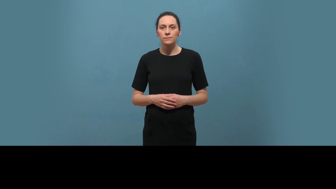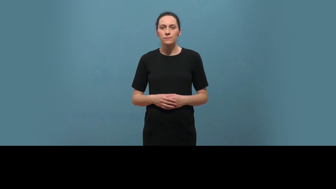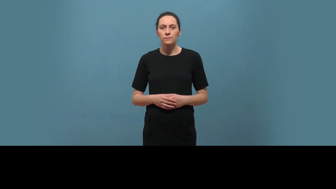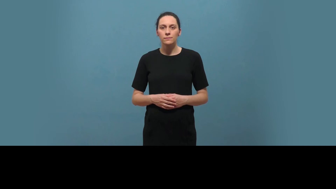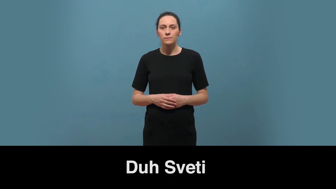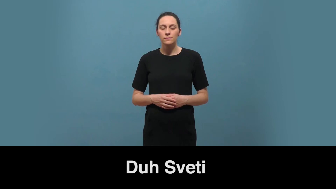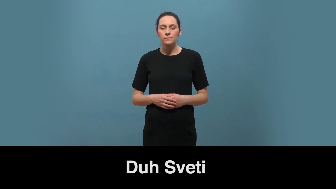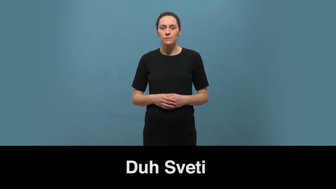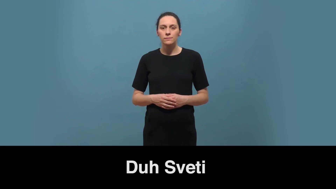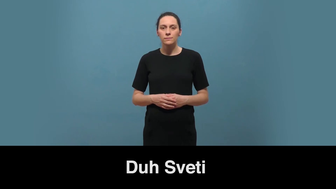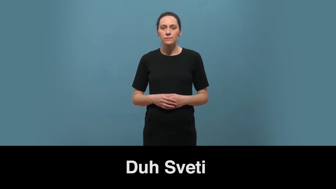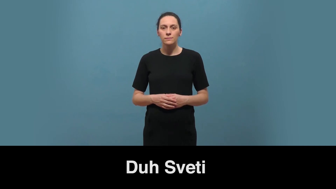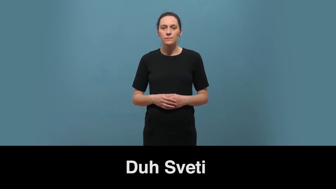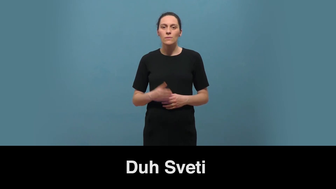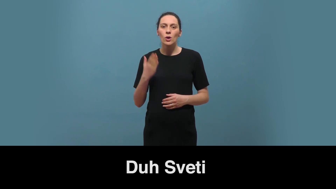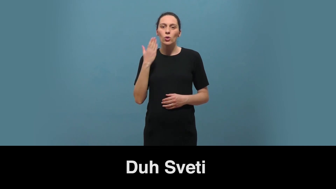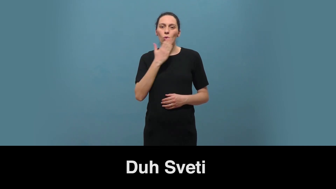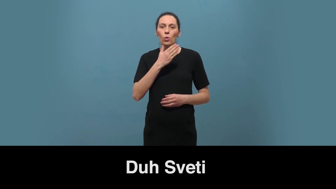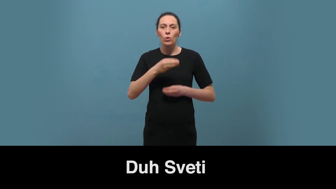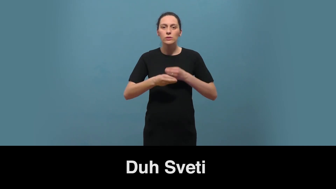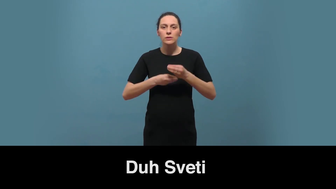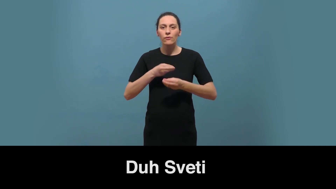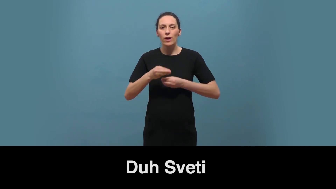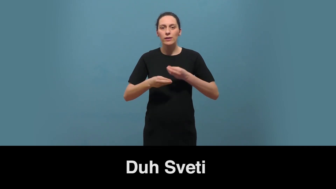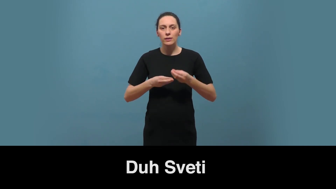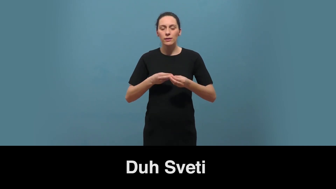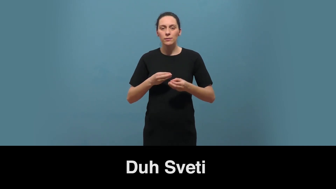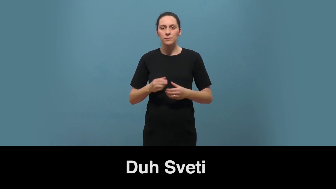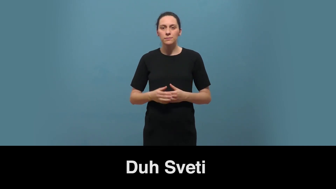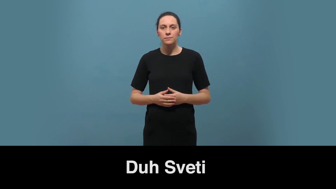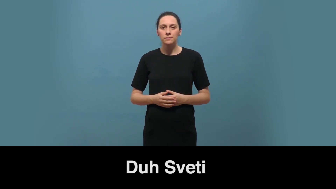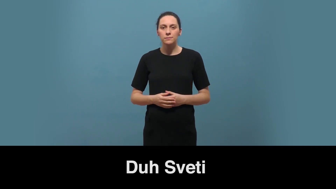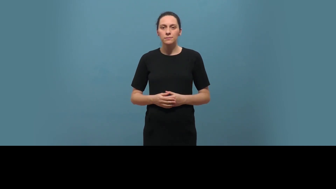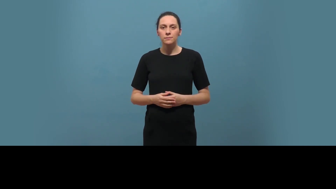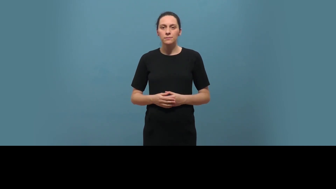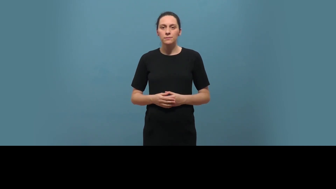Duh Sveti